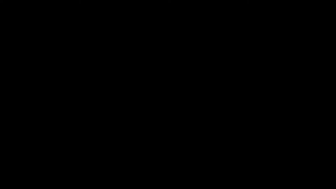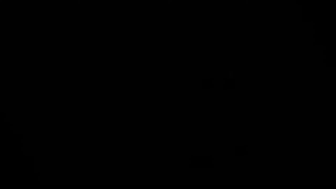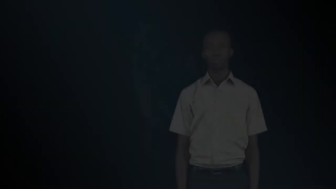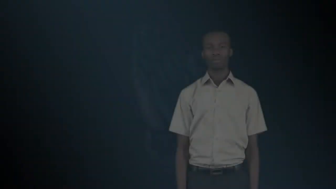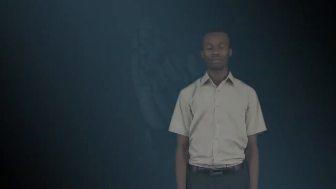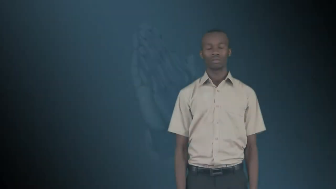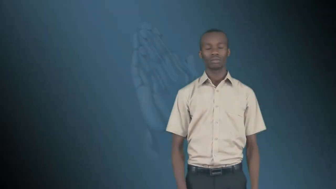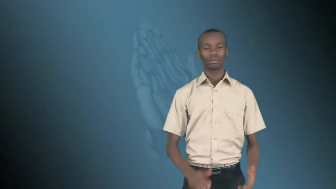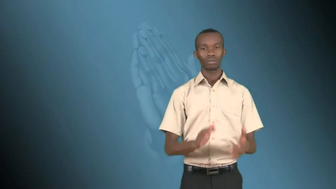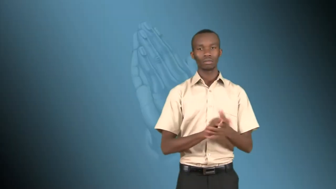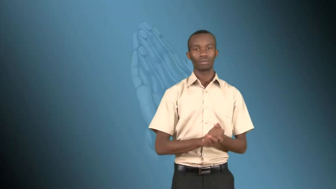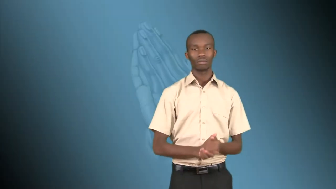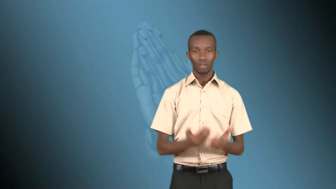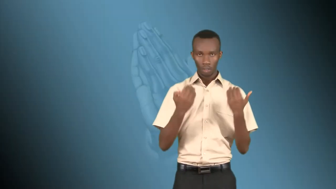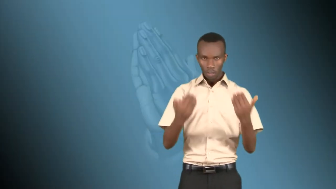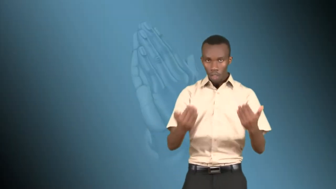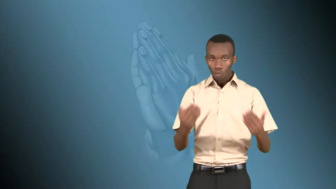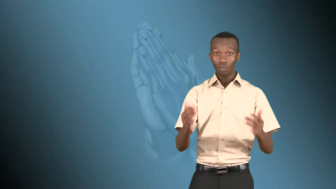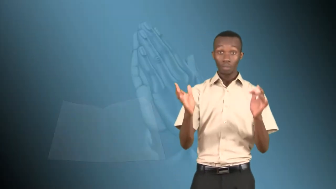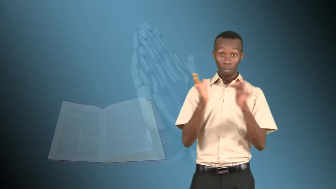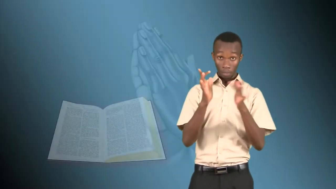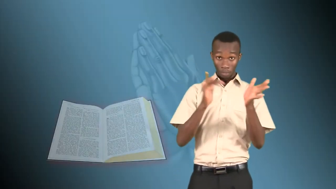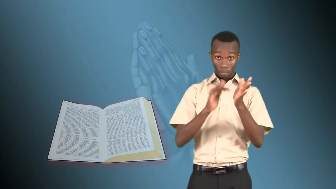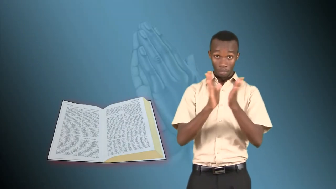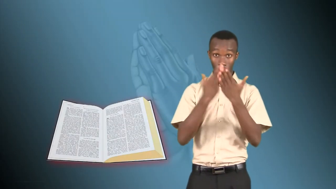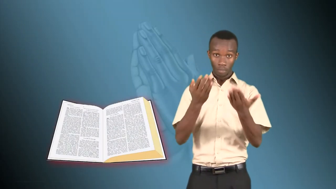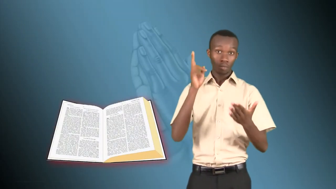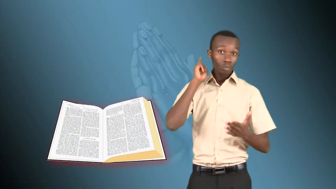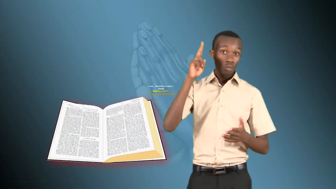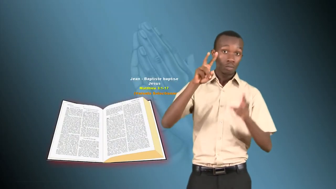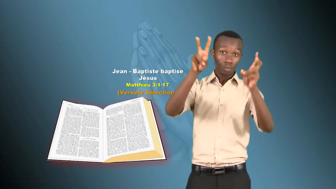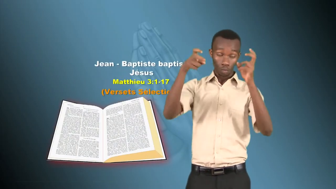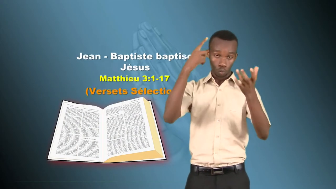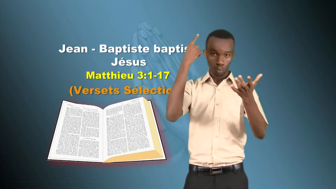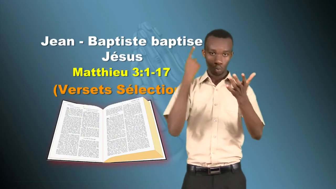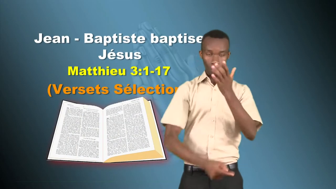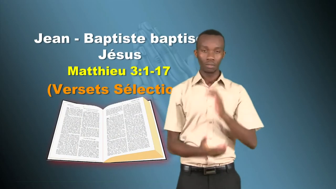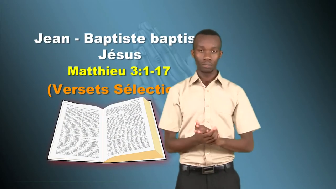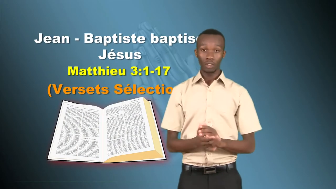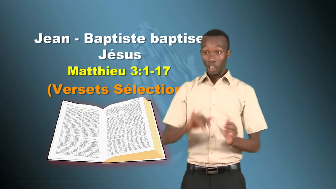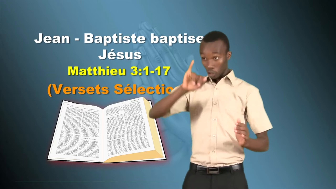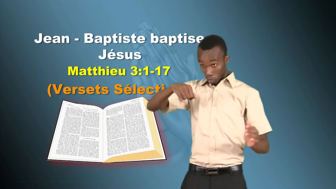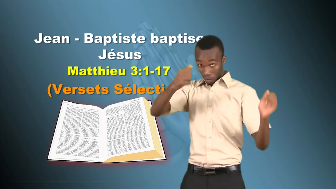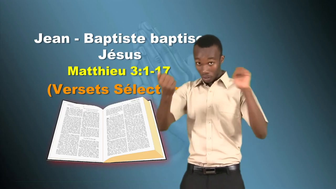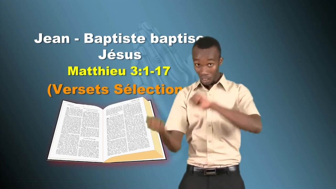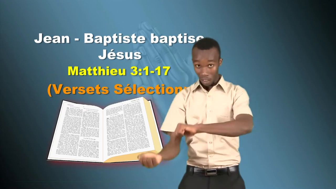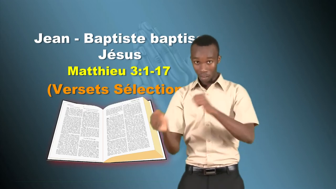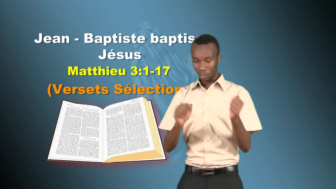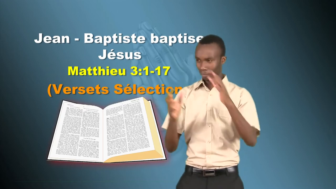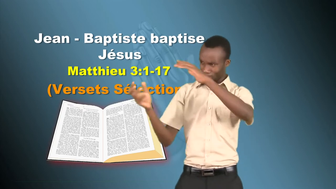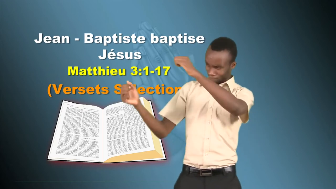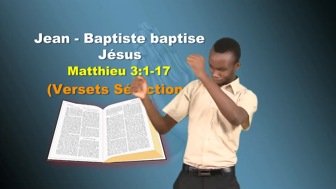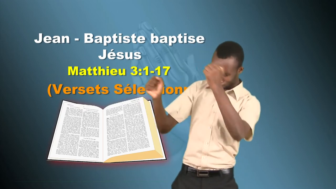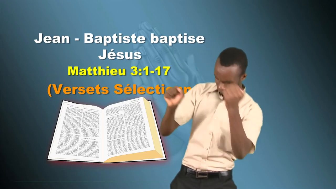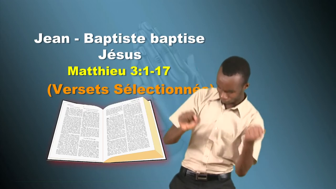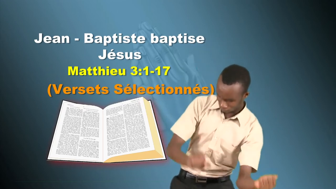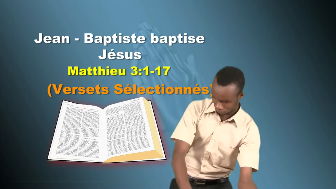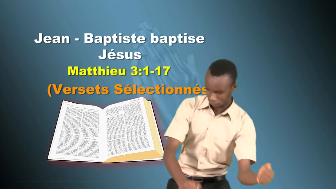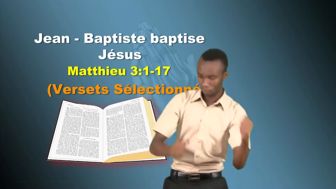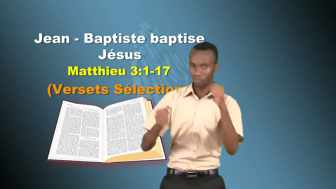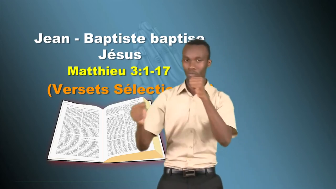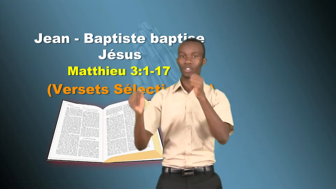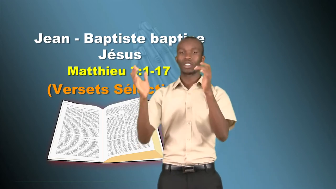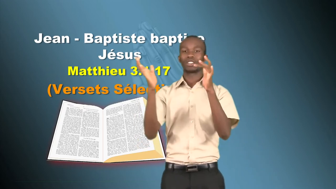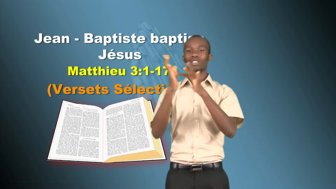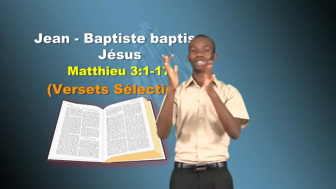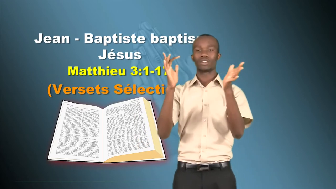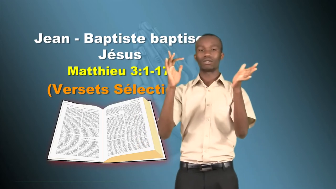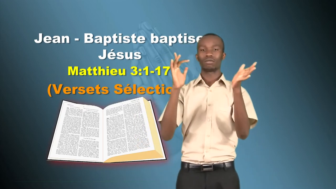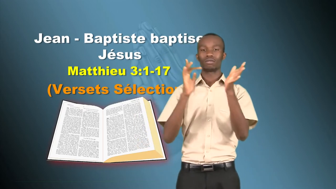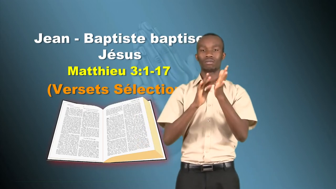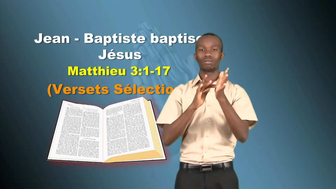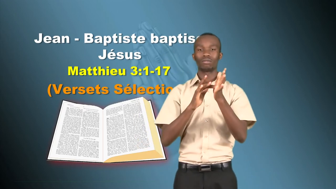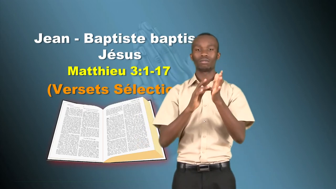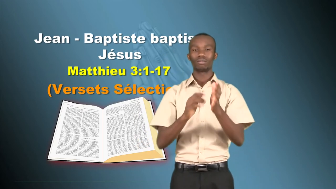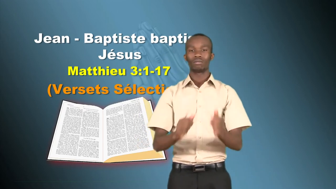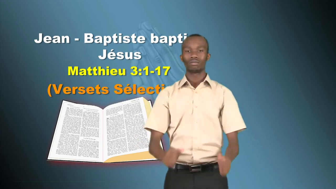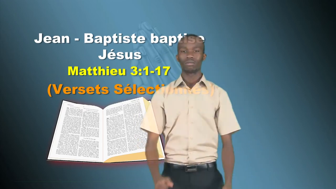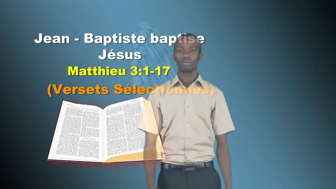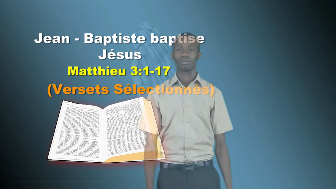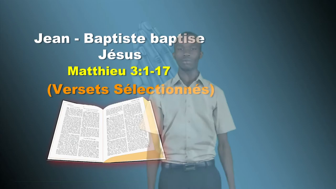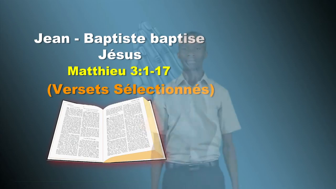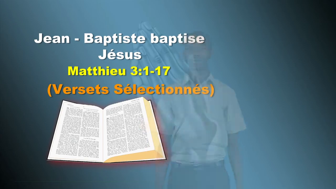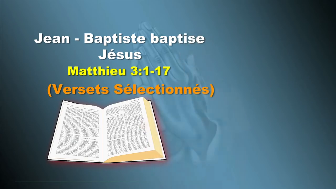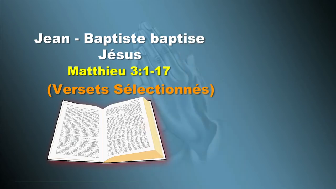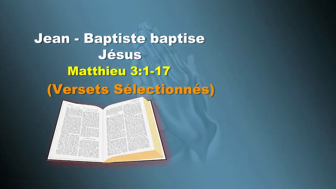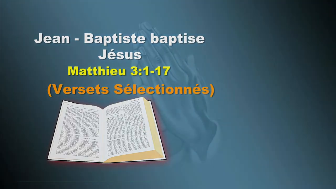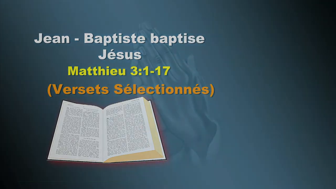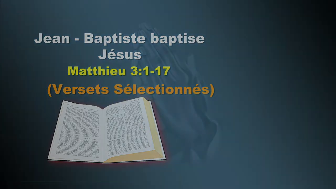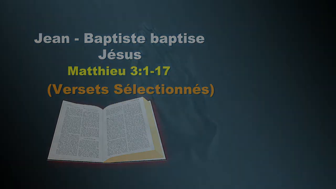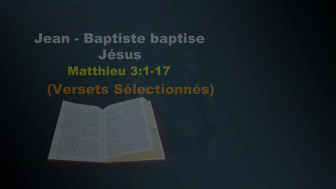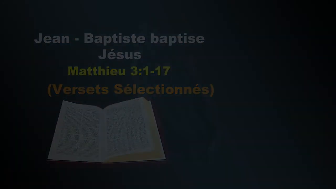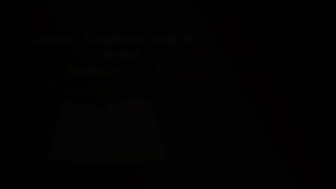Jean-Baptiste baptise Jésus